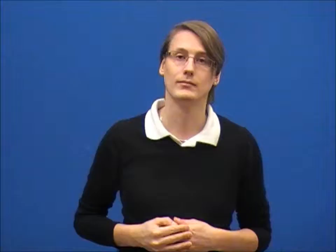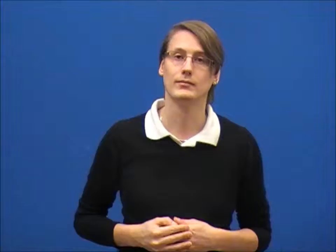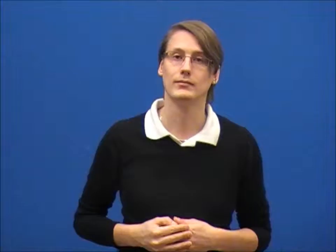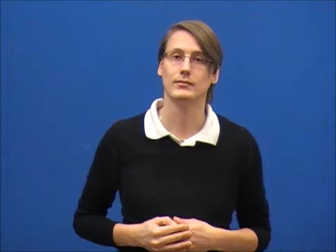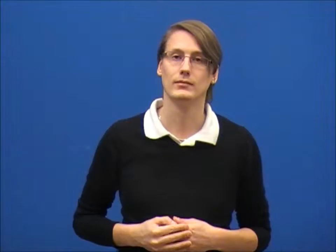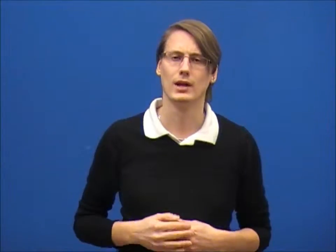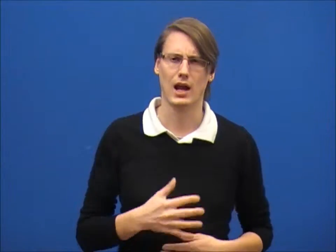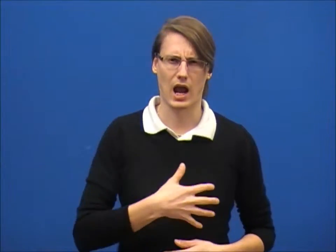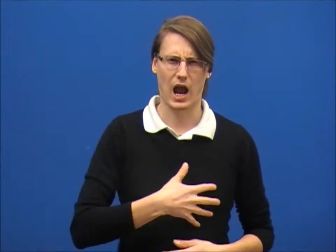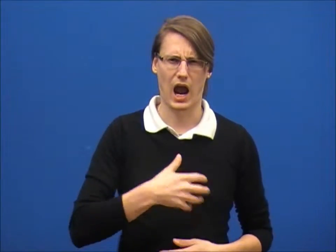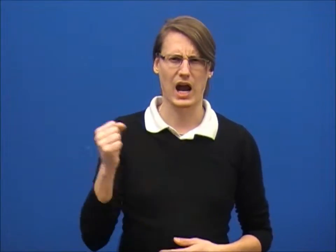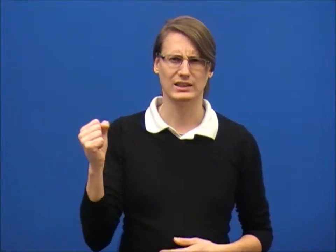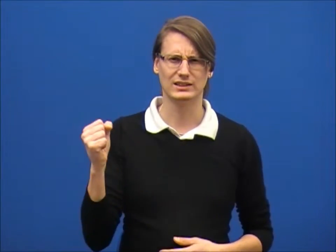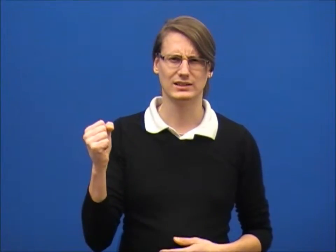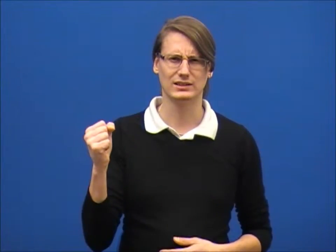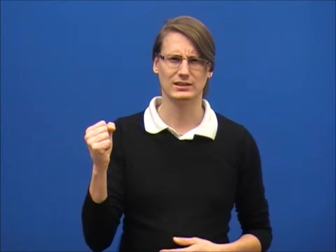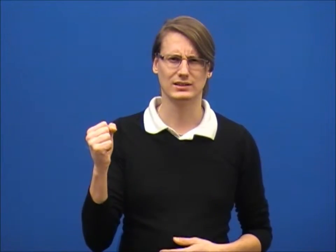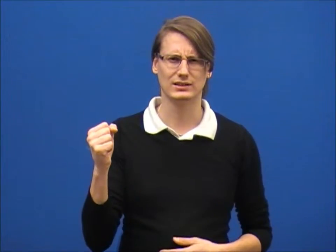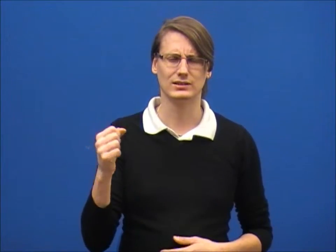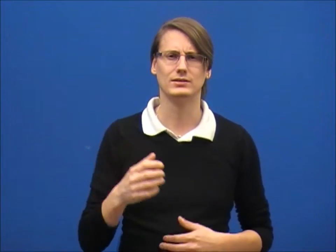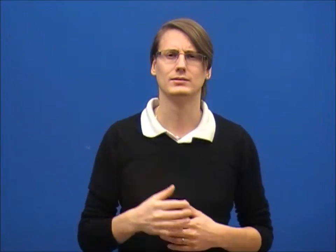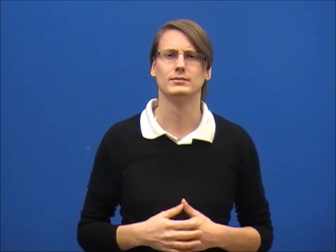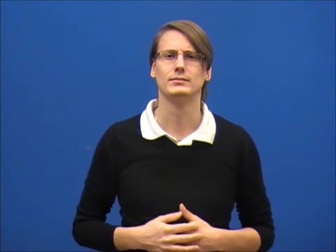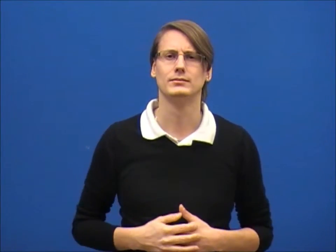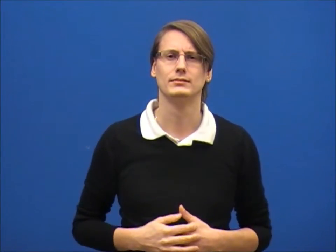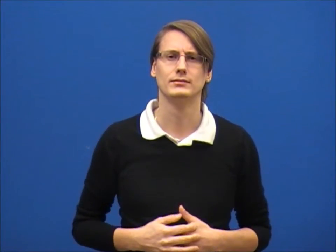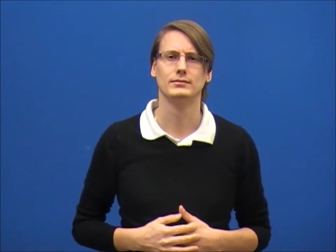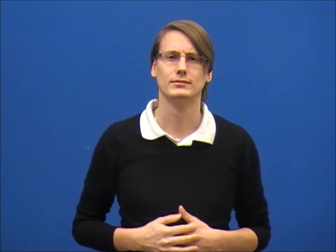arg